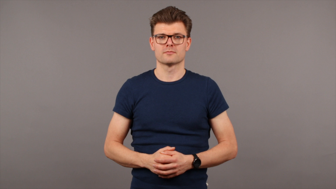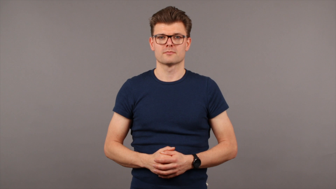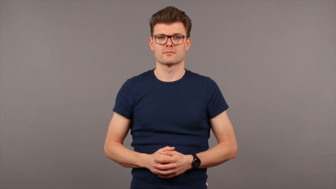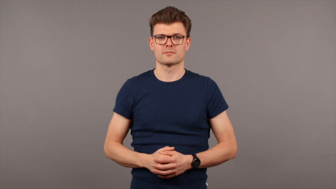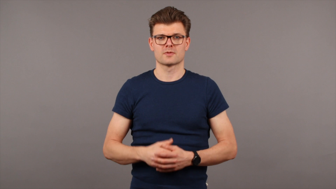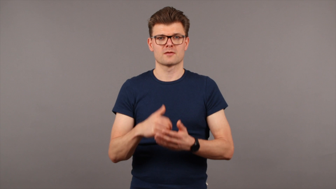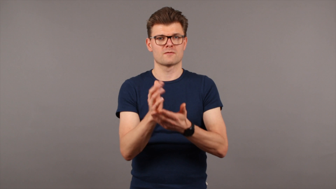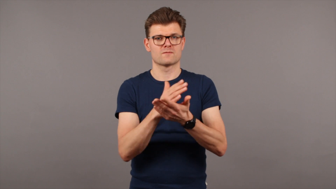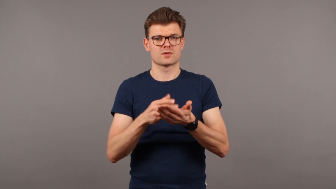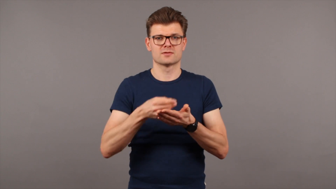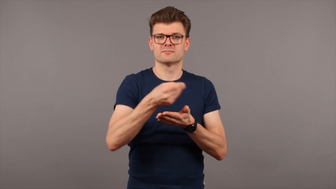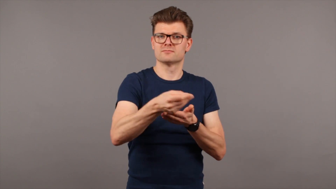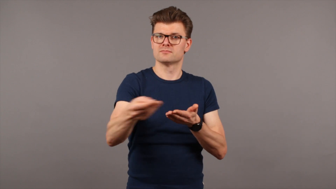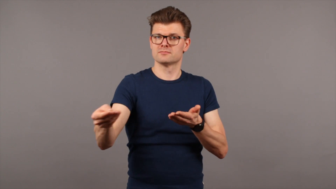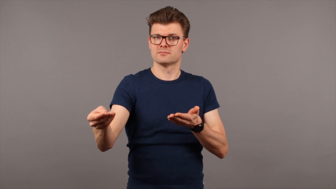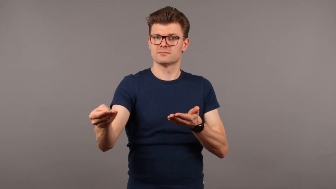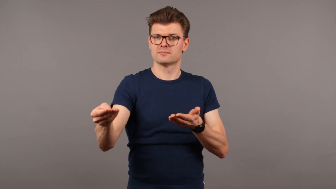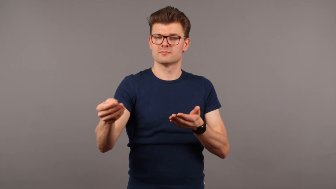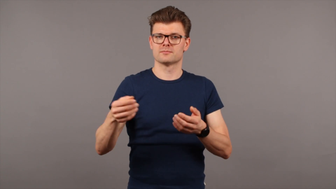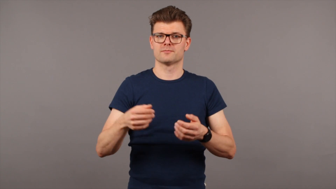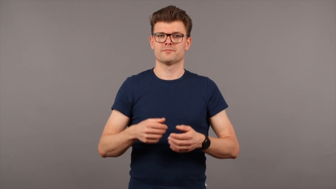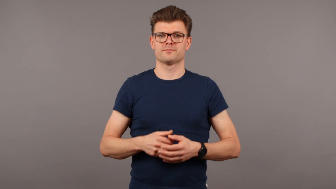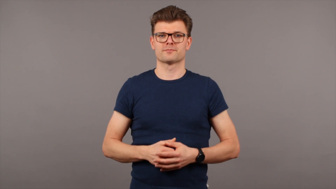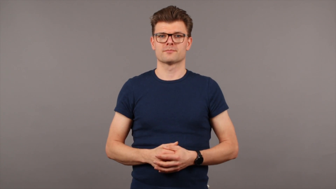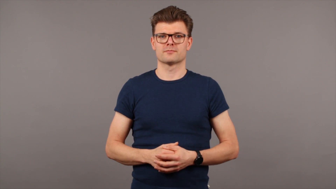Fördela